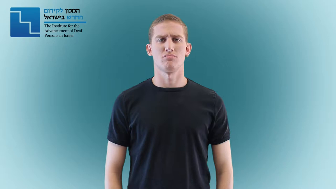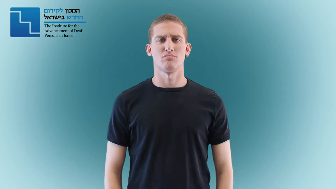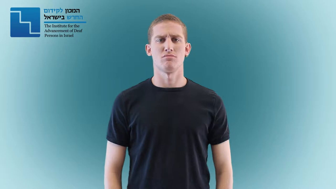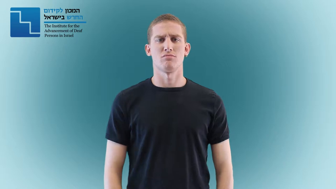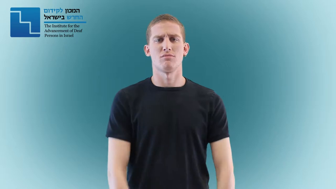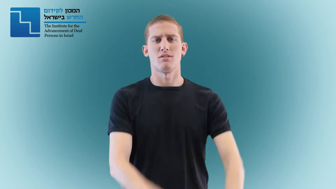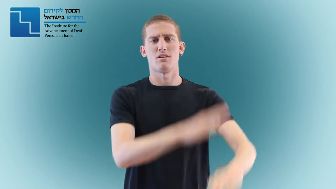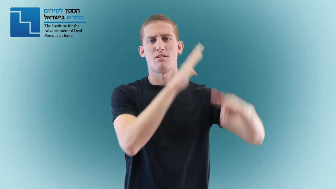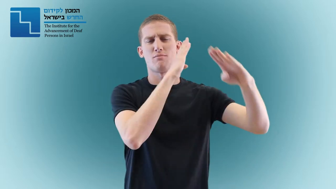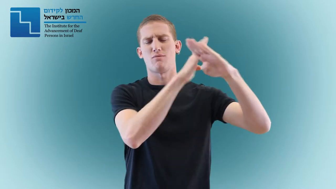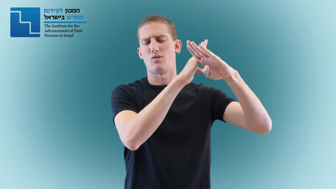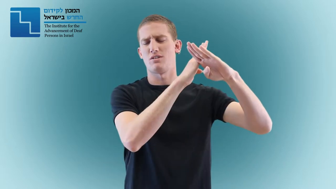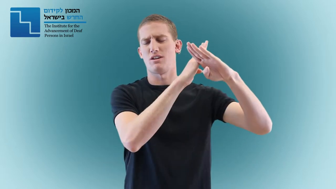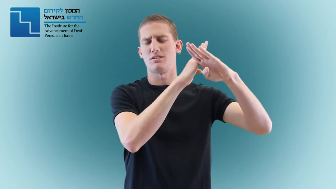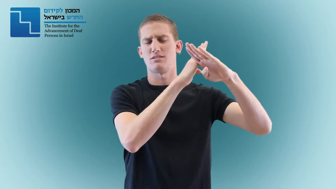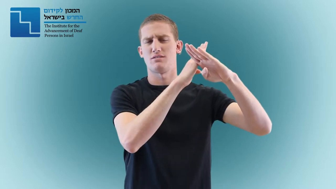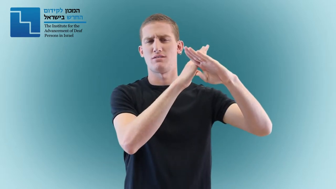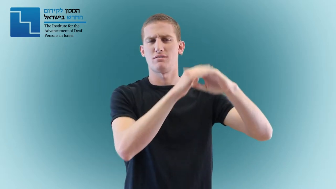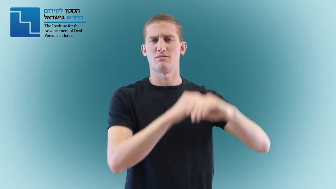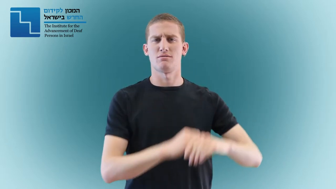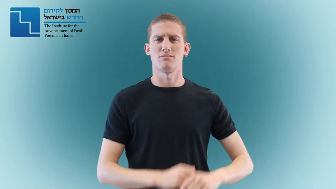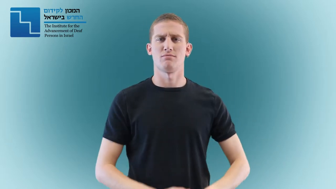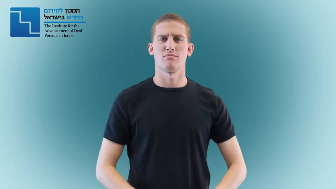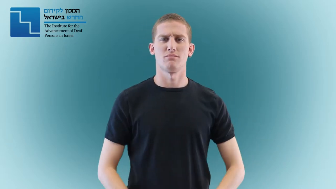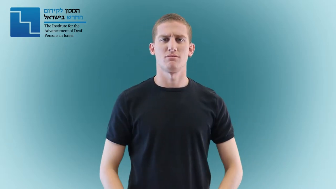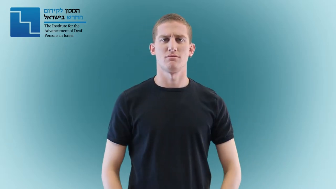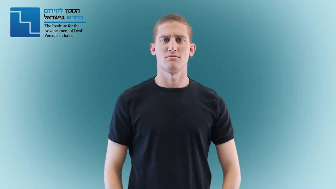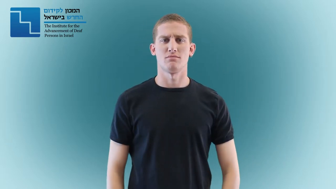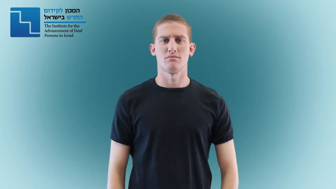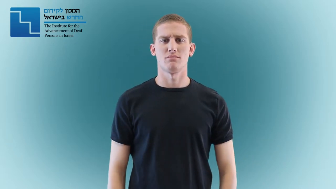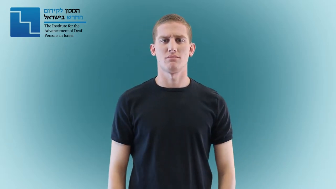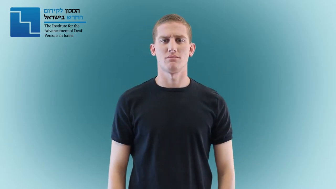ברוגז